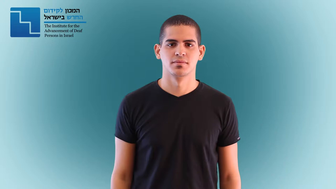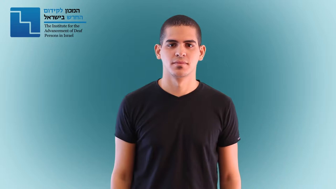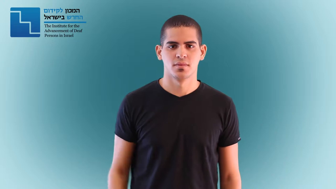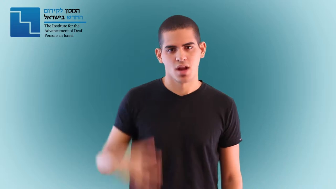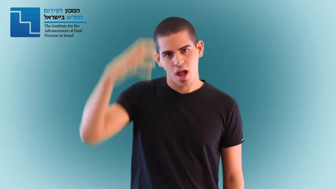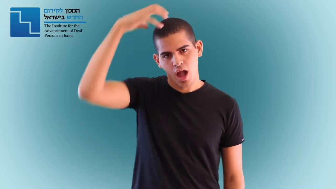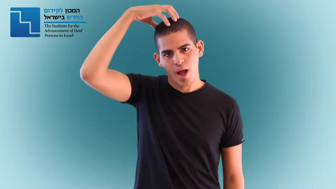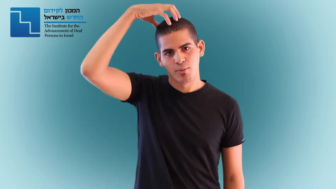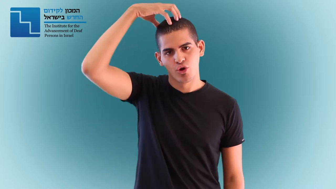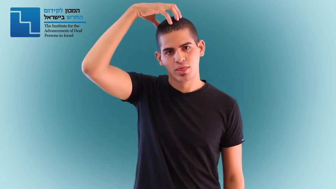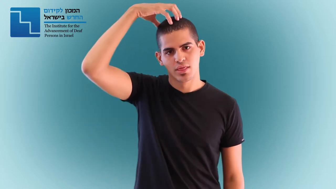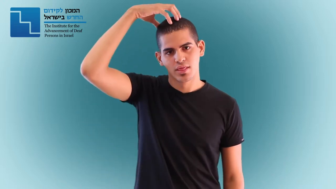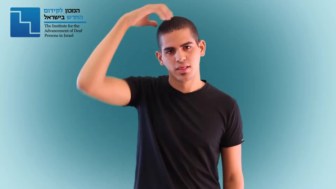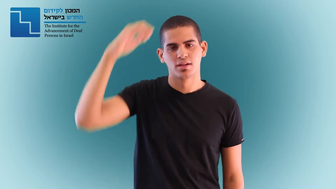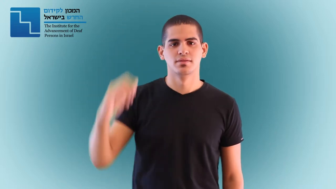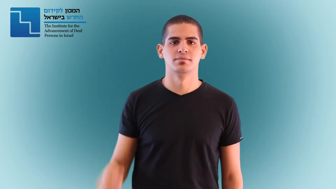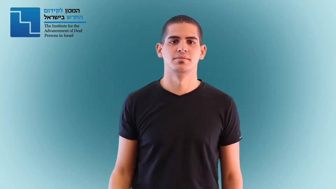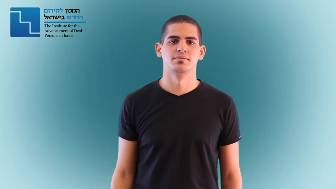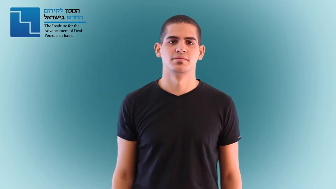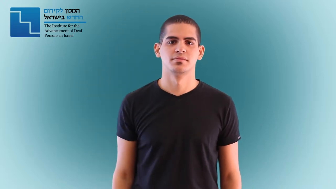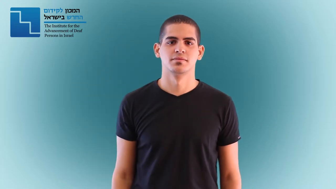חרמון